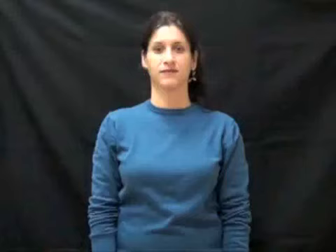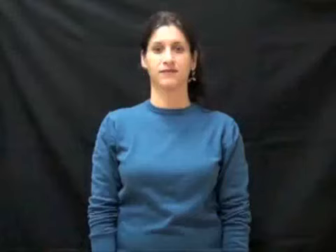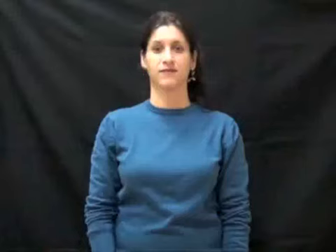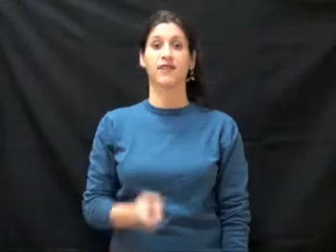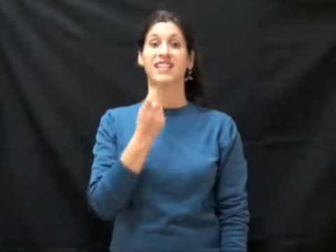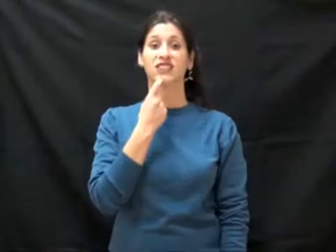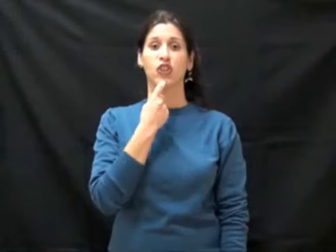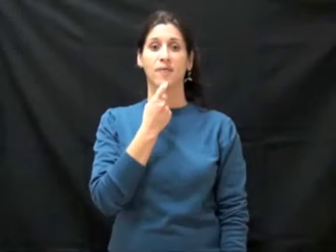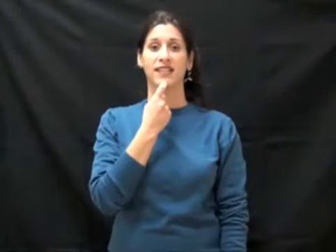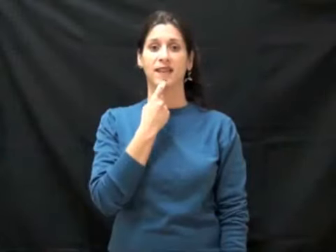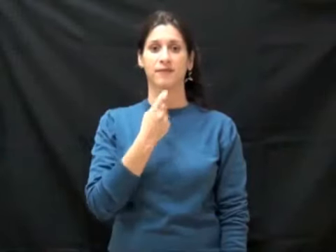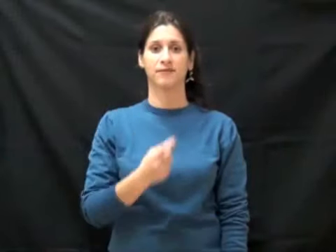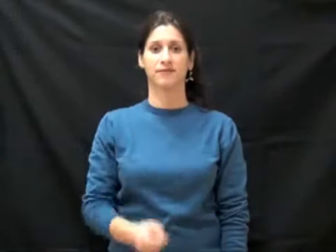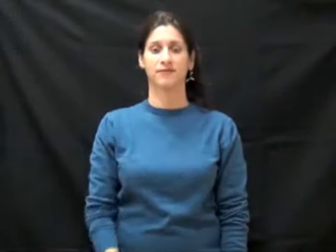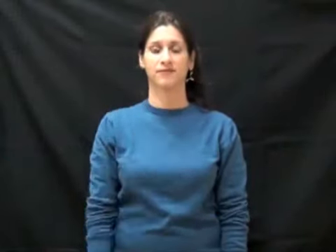Reggio Emilia